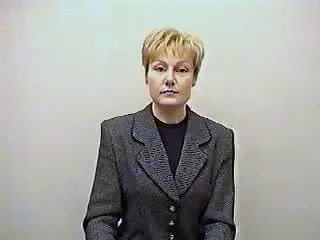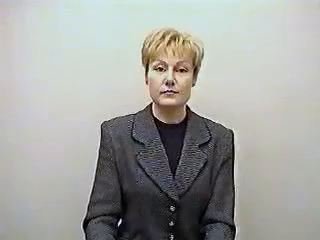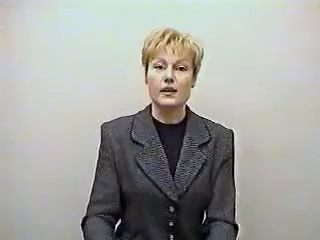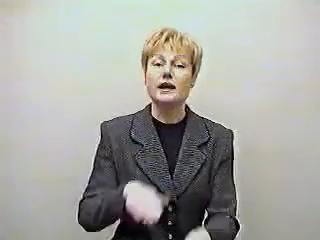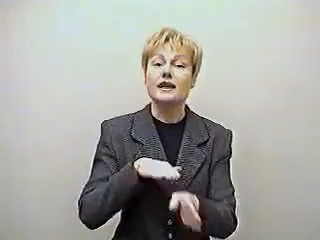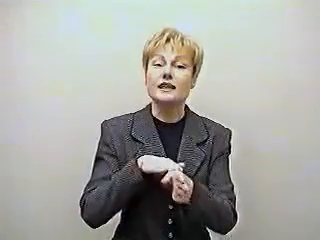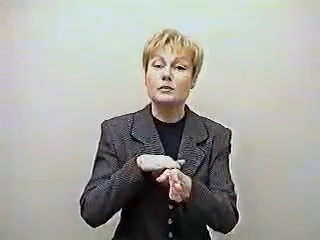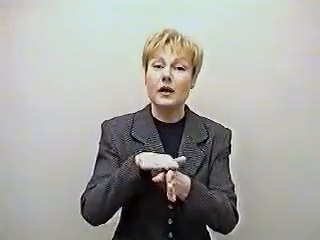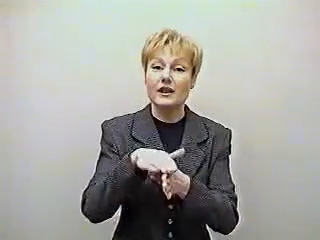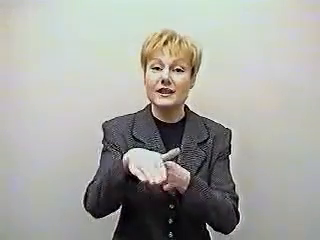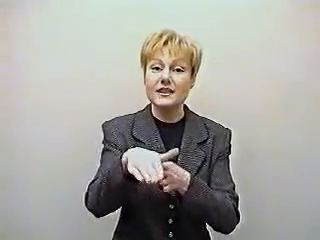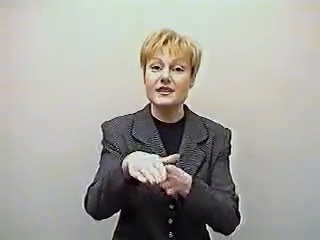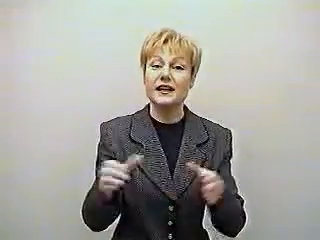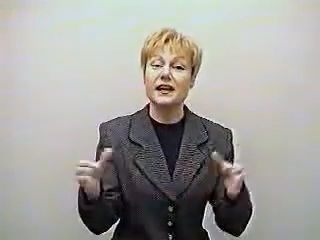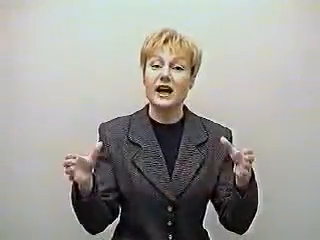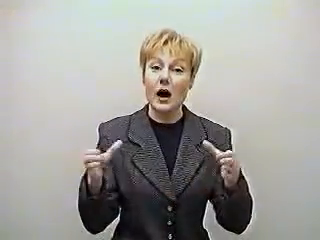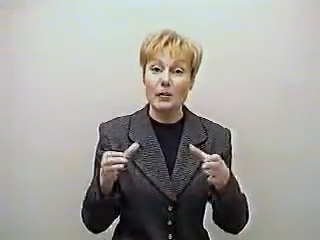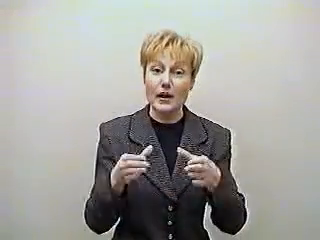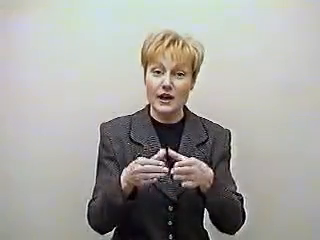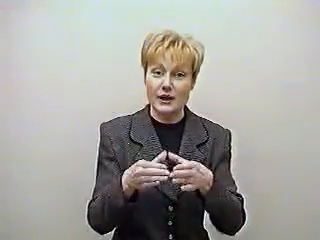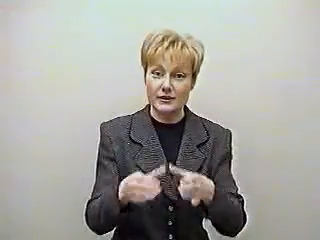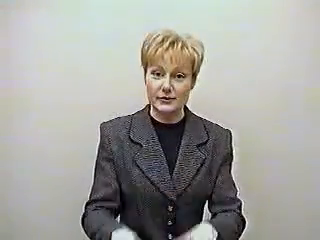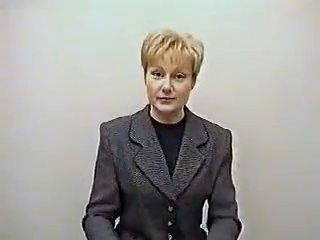исполнительный аппарат